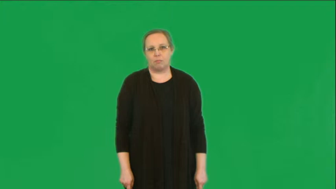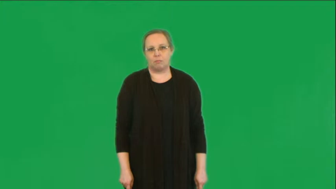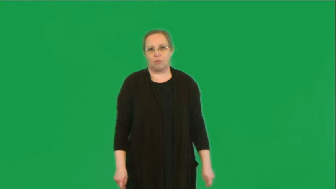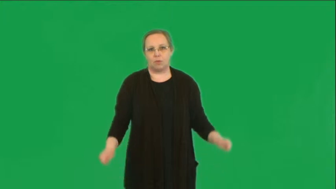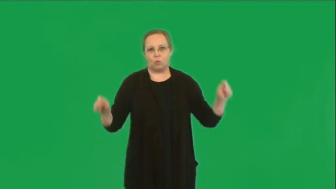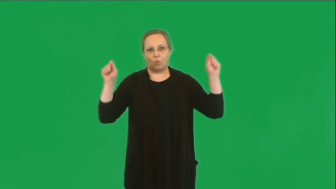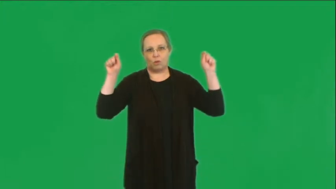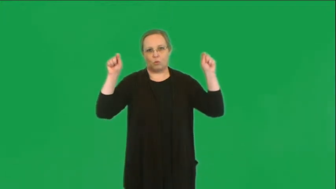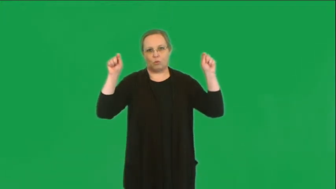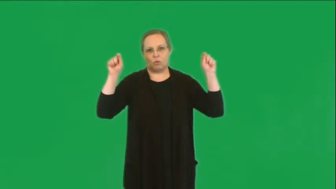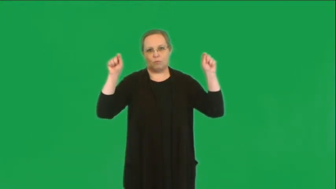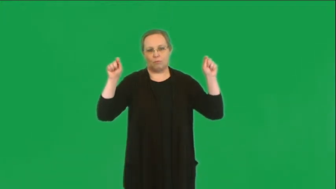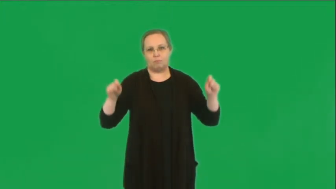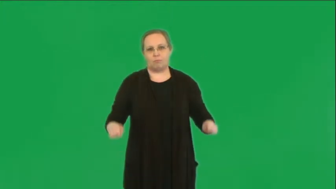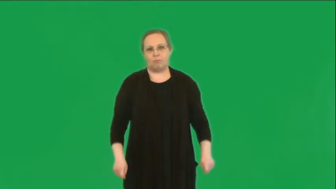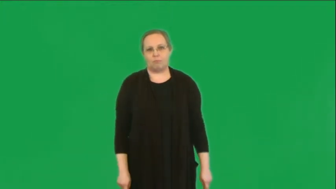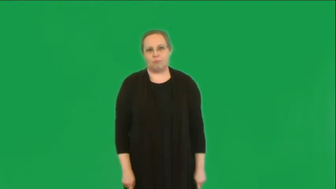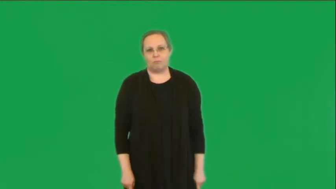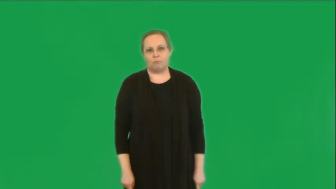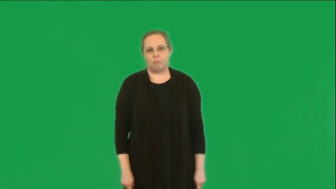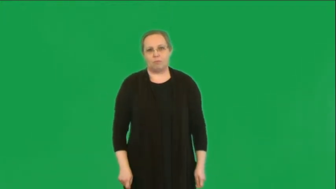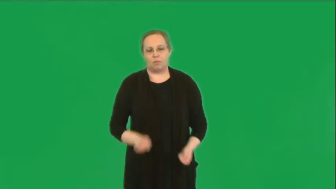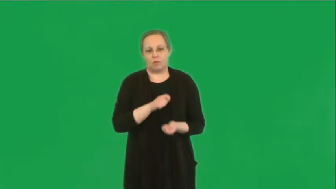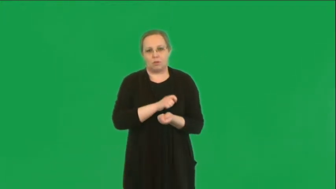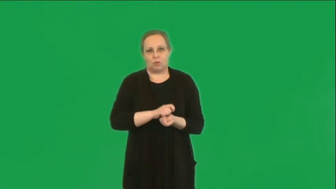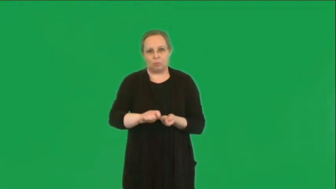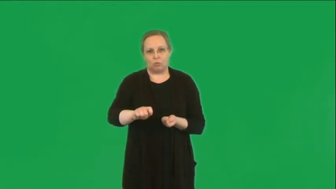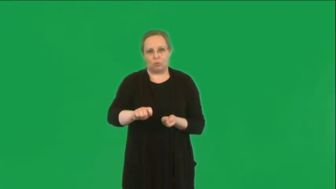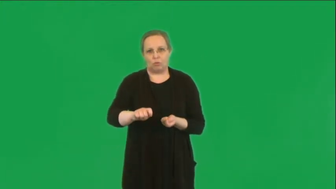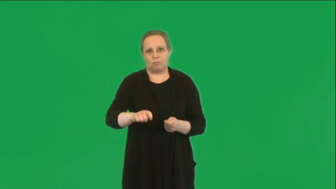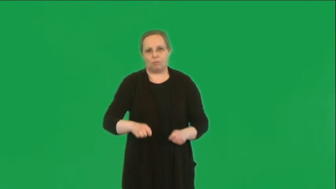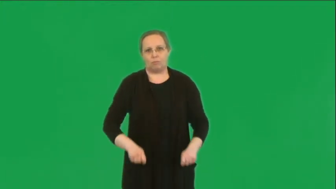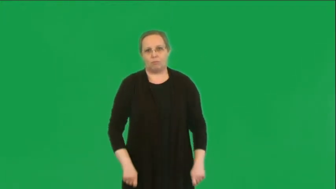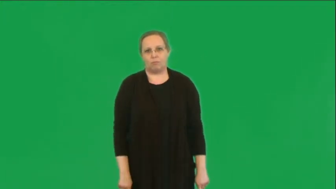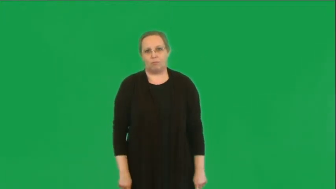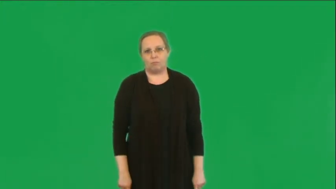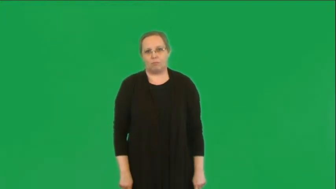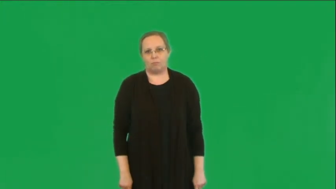zepsuć